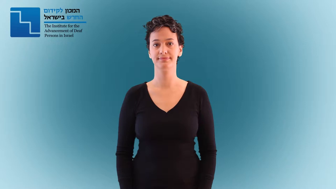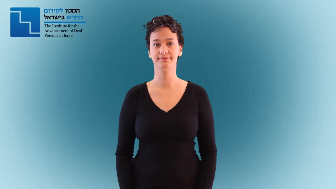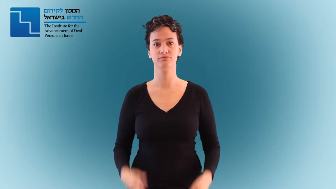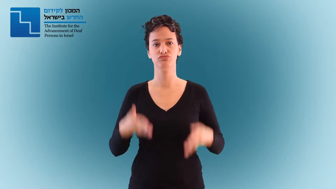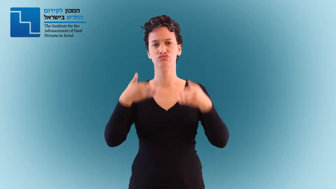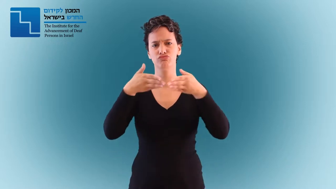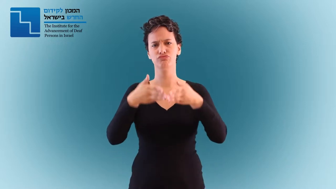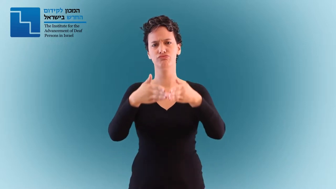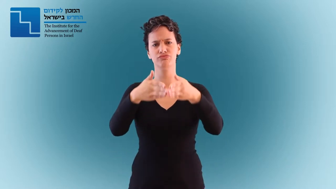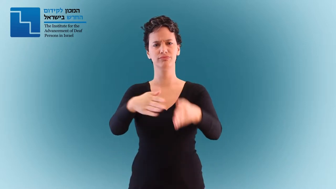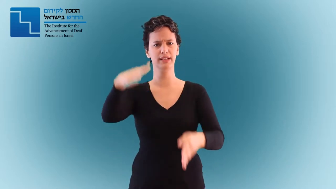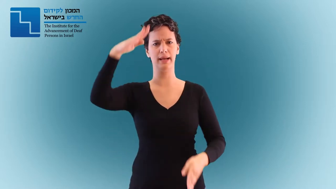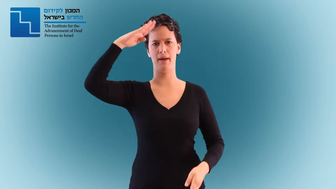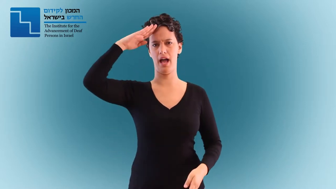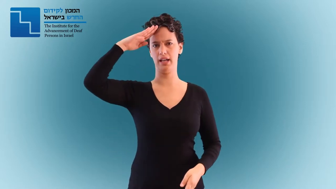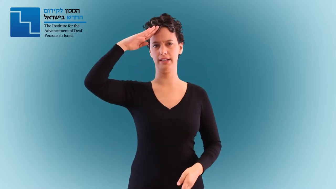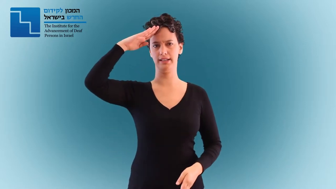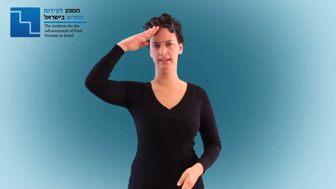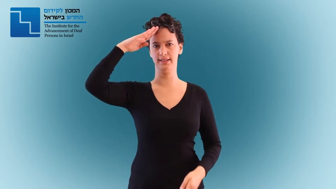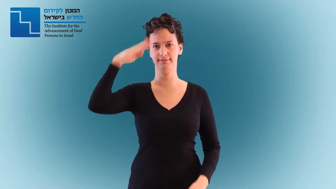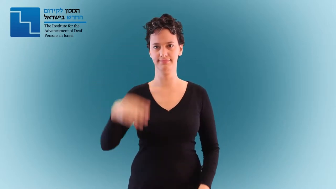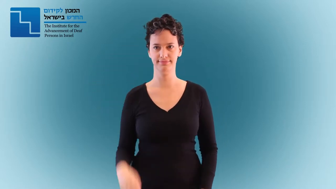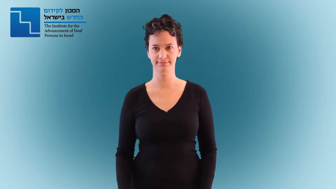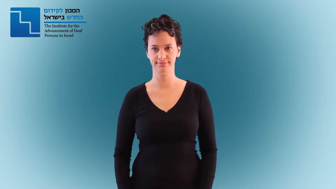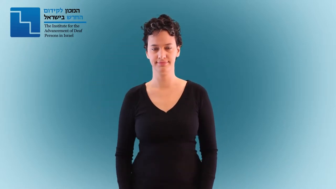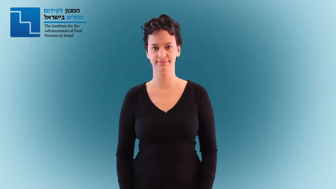מלח / ימאי